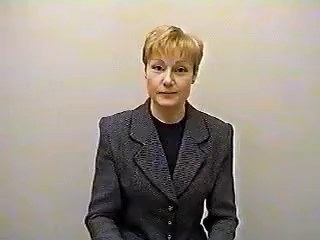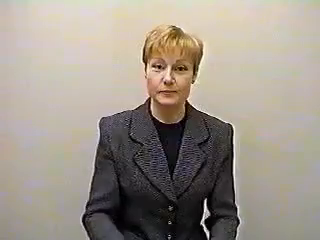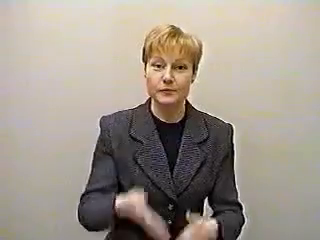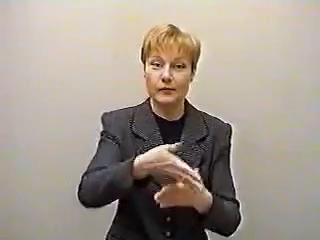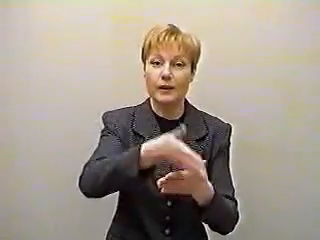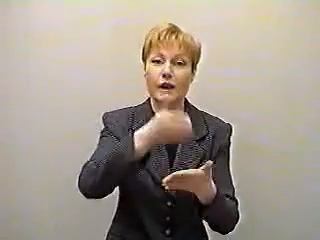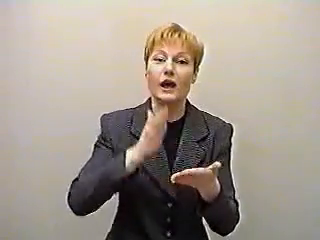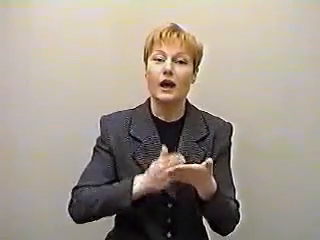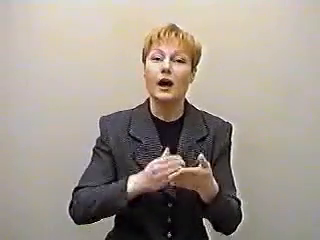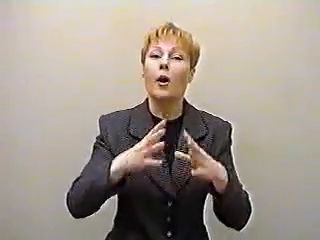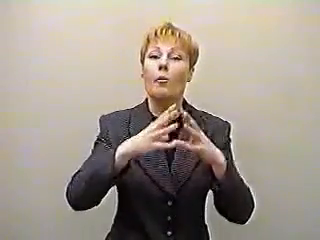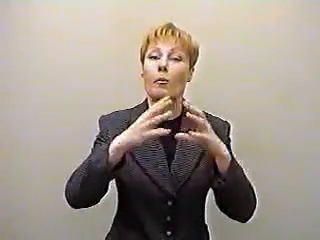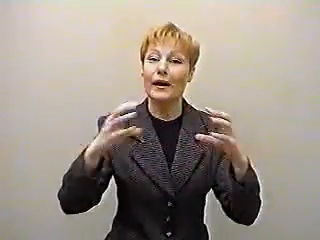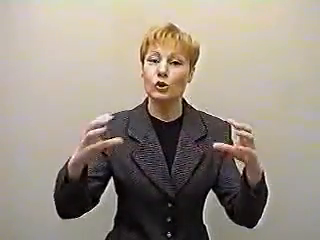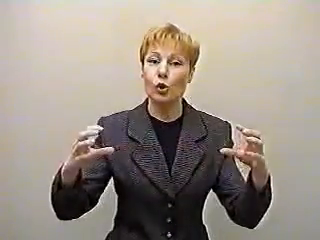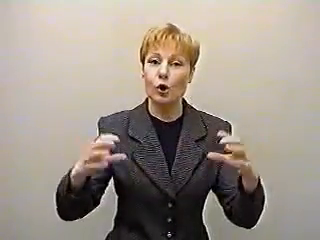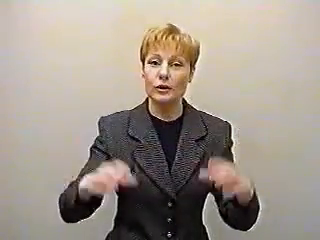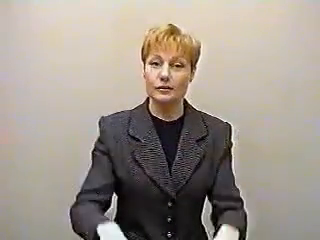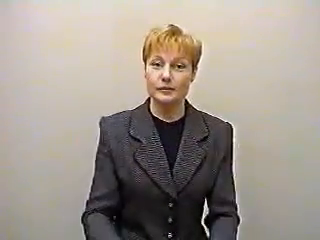батон